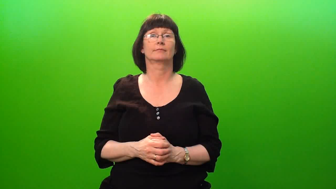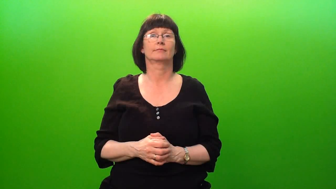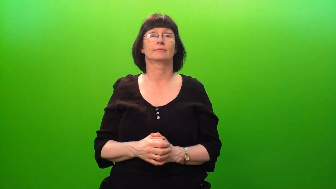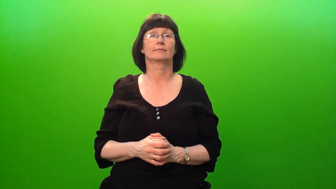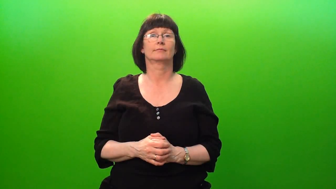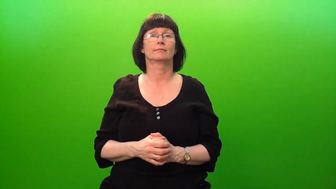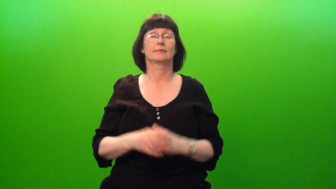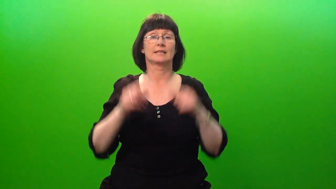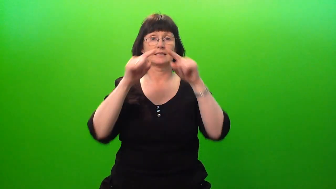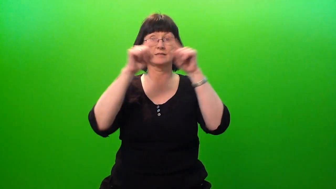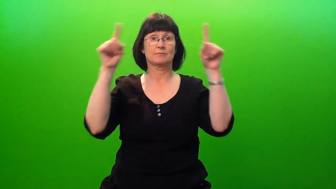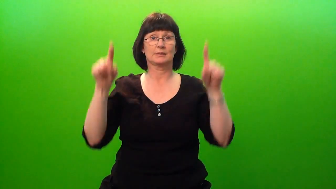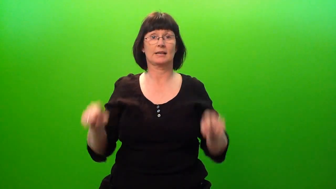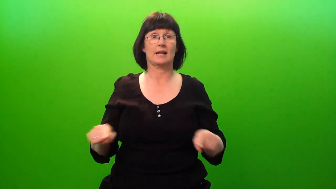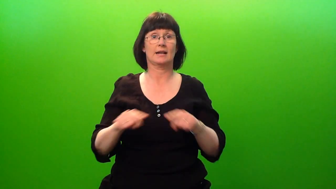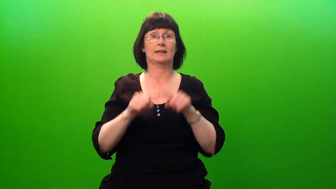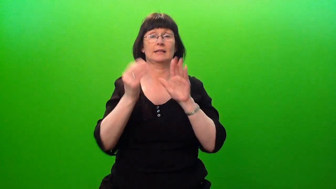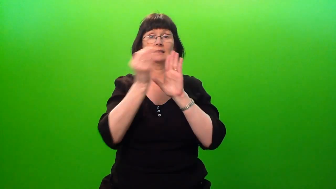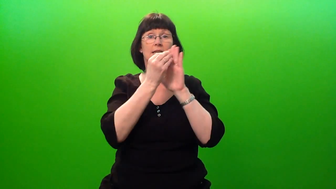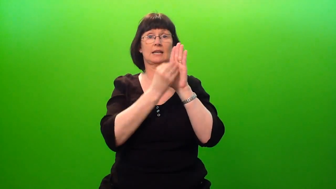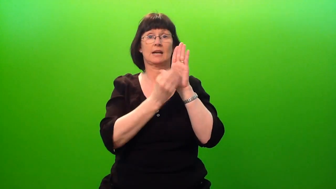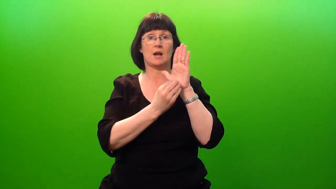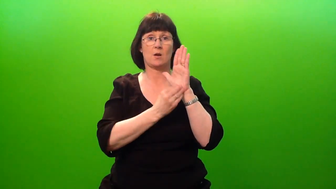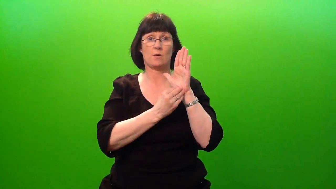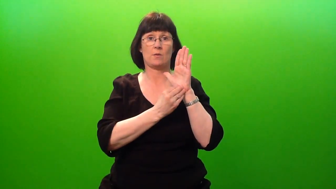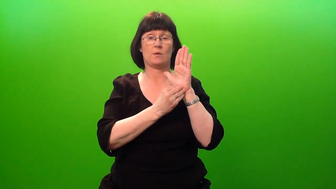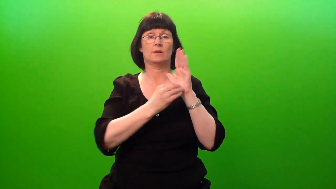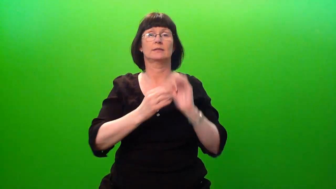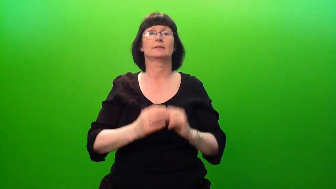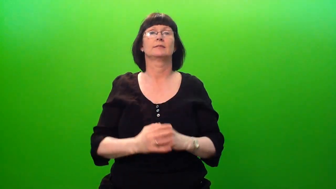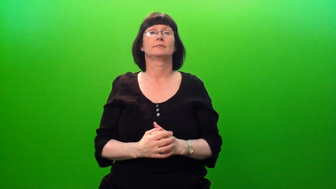Spjaldskrá